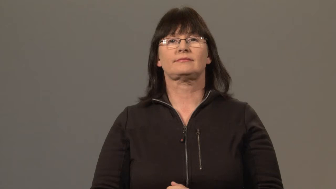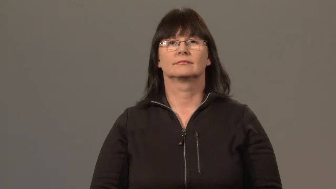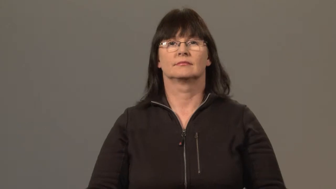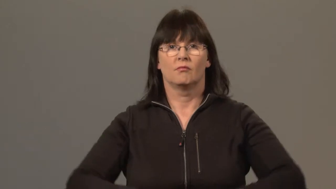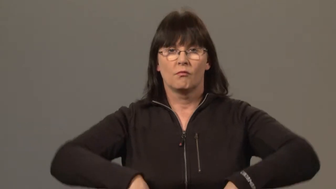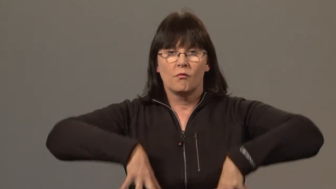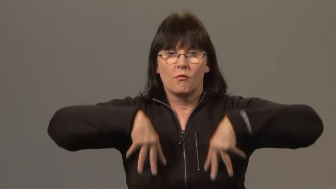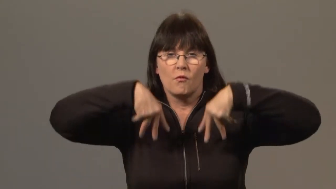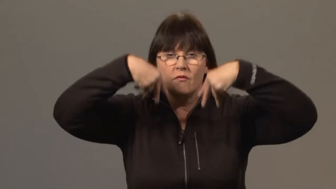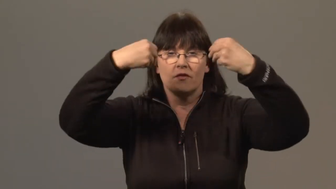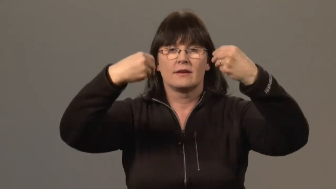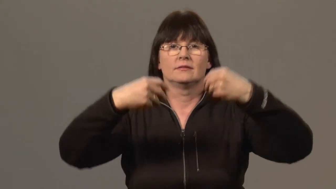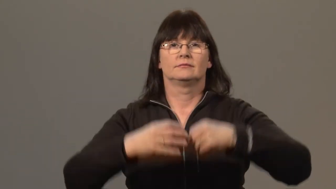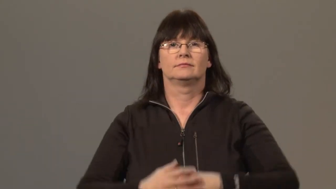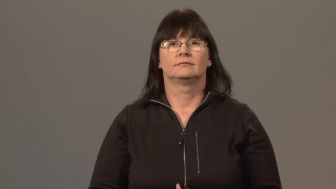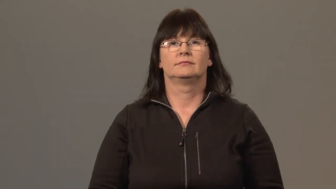Vofa